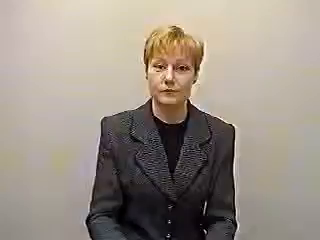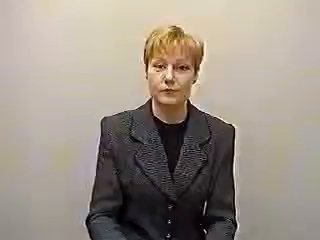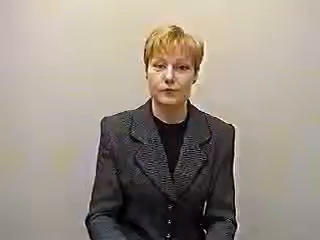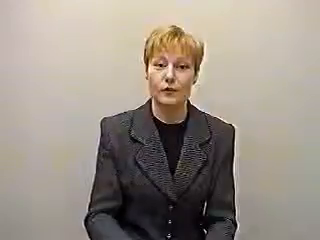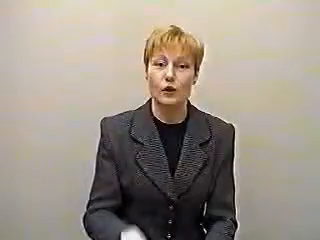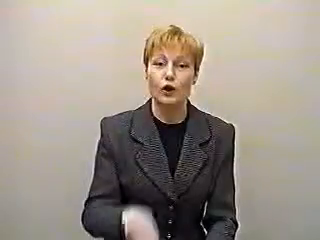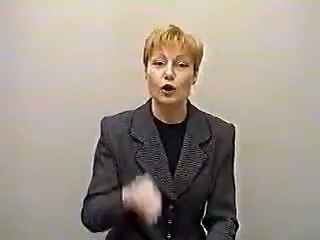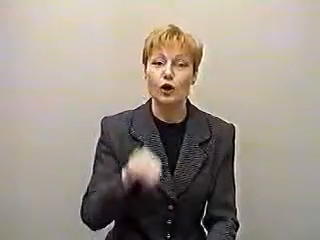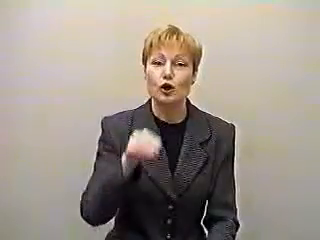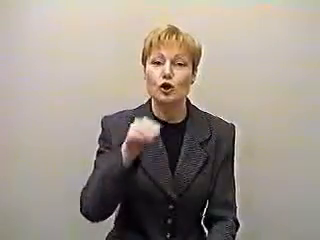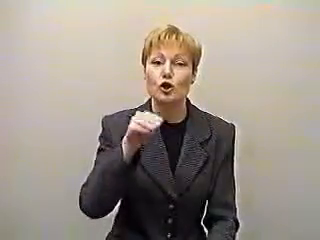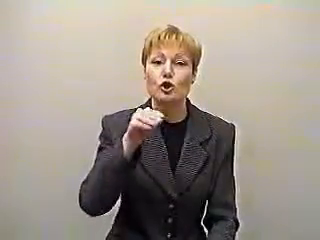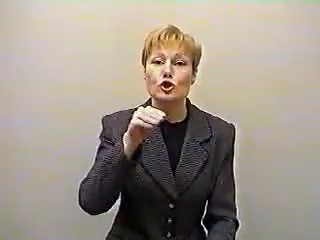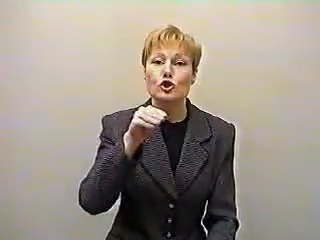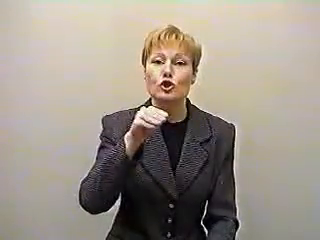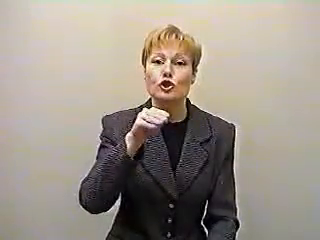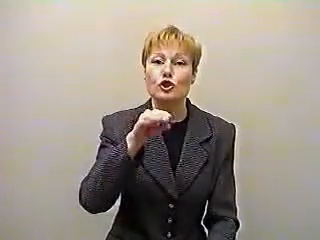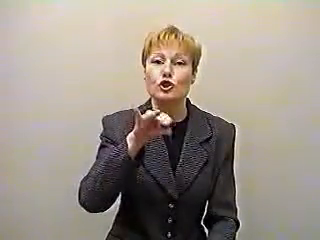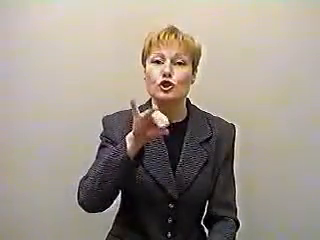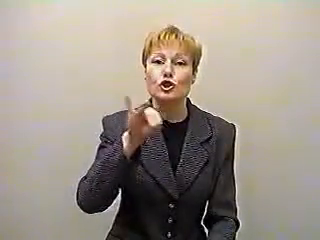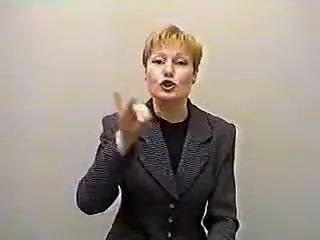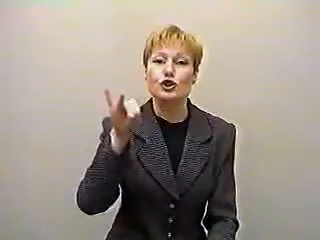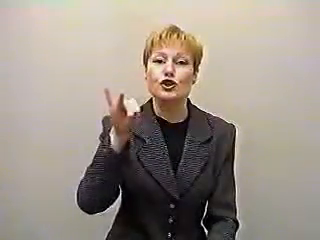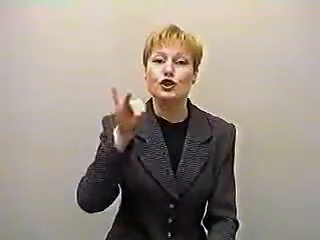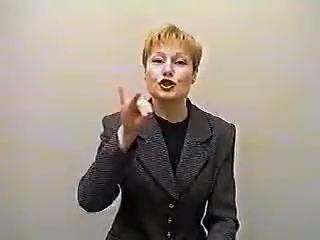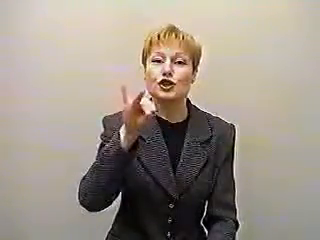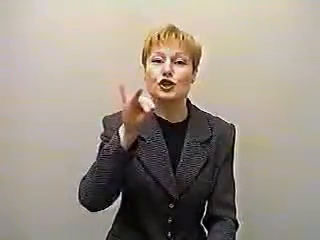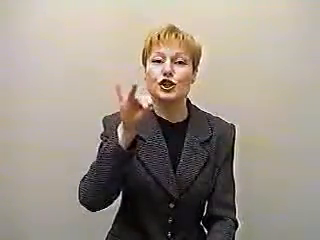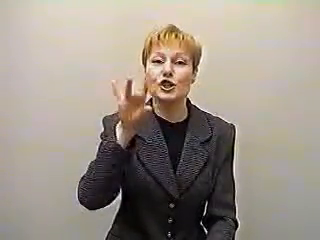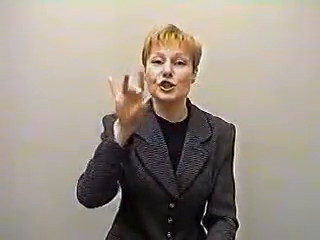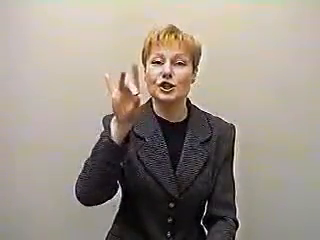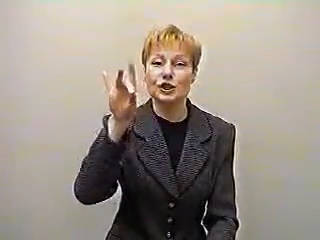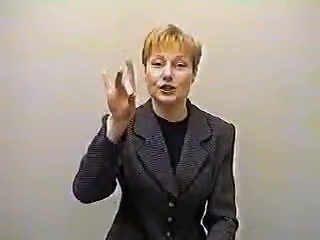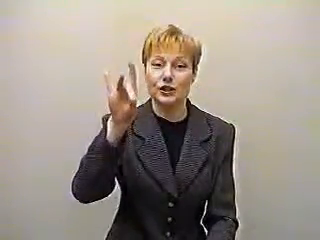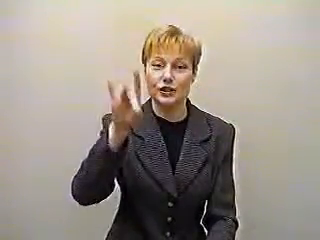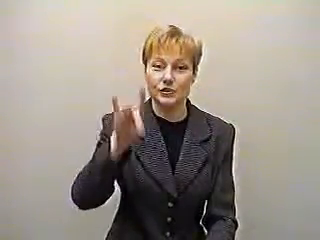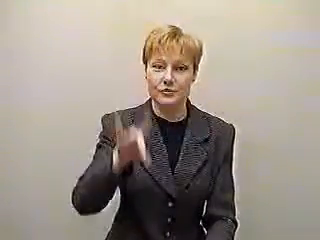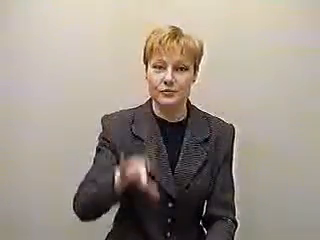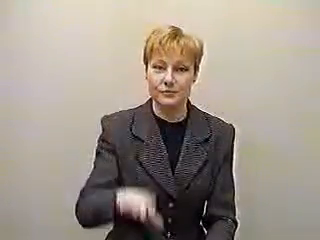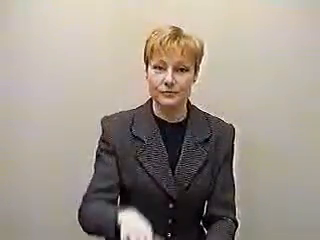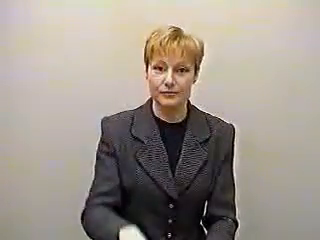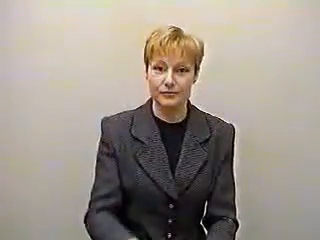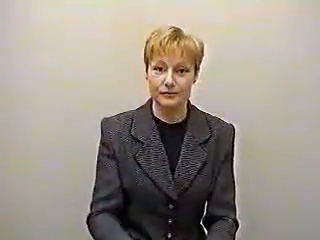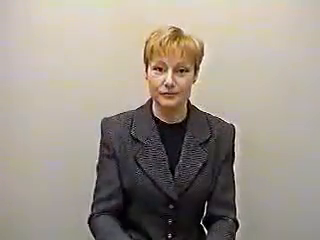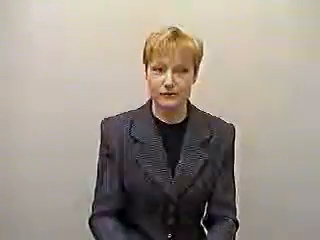жир